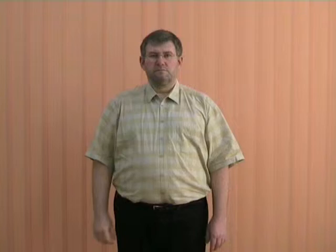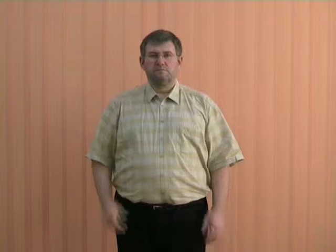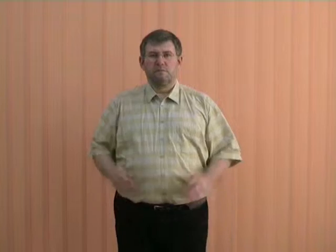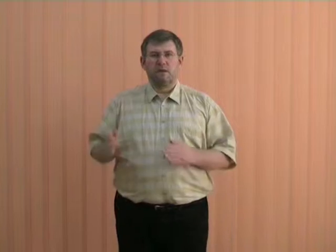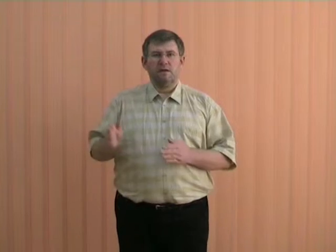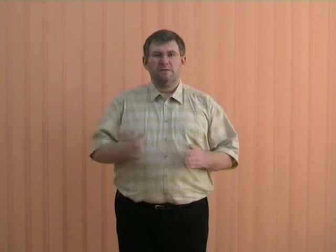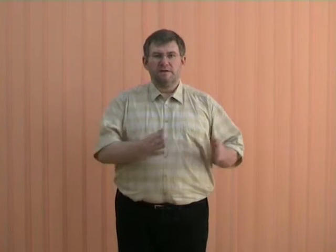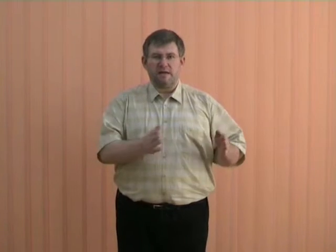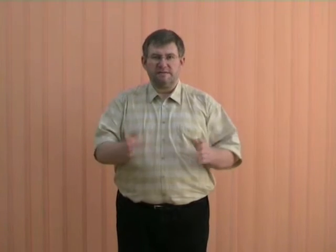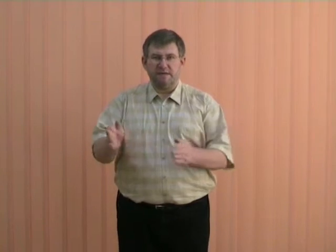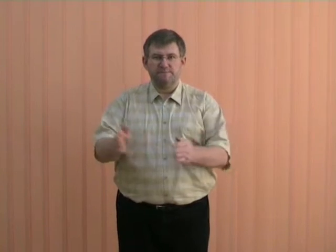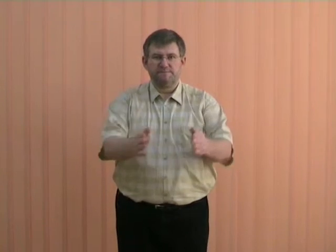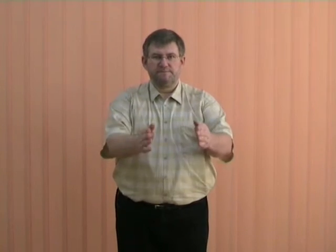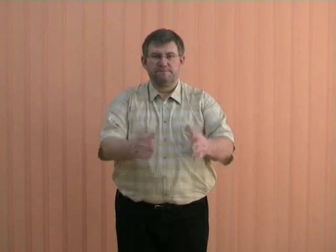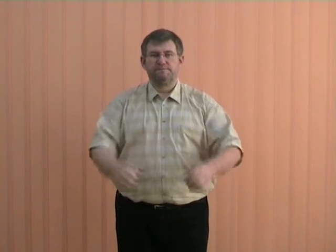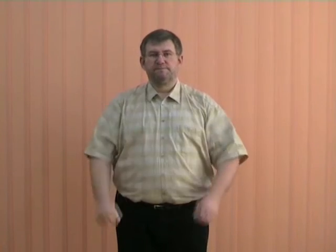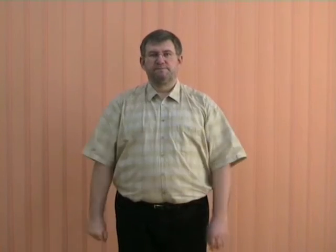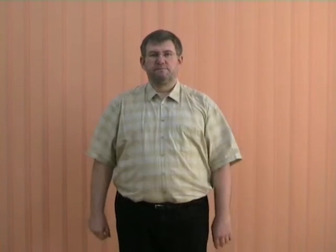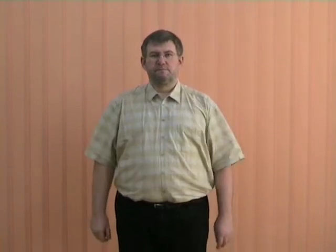trasa